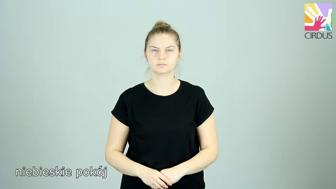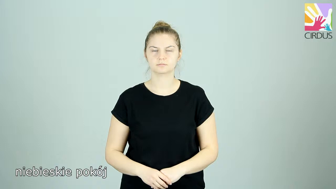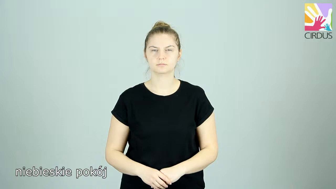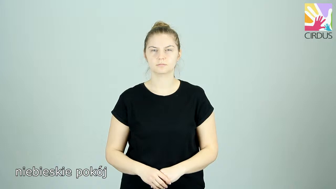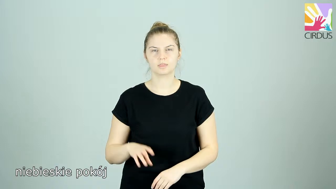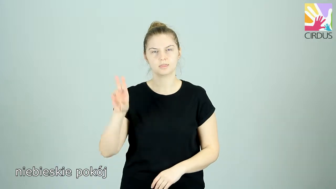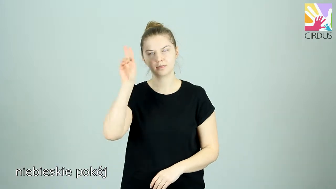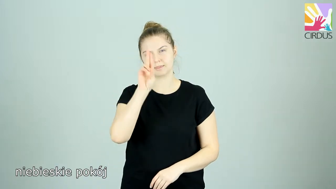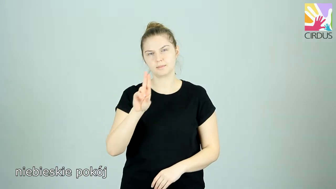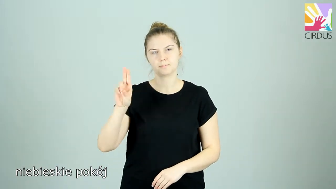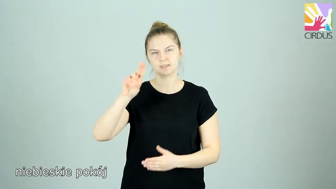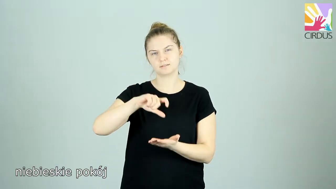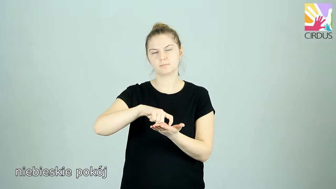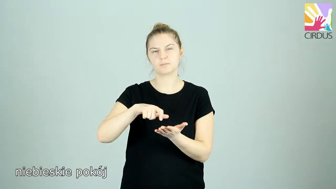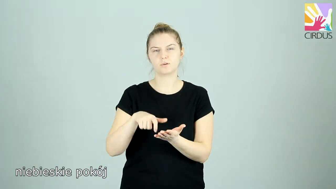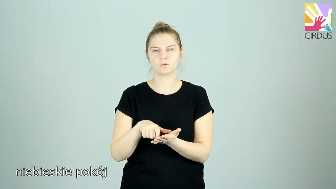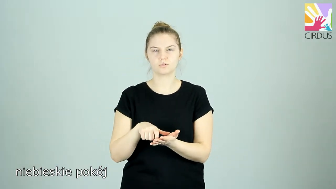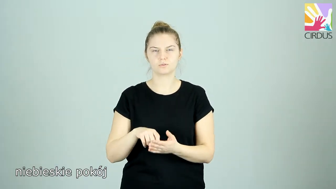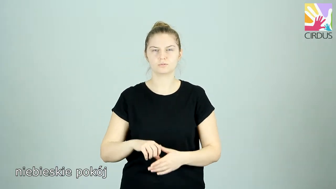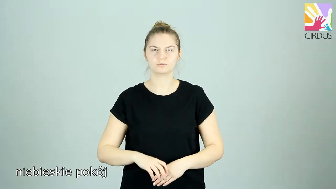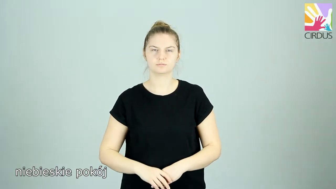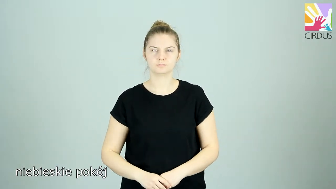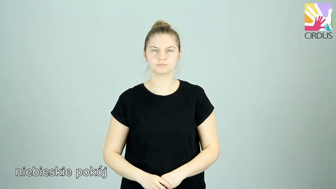niebieskie pokój